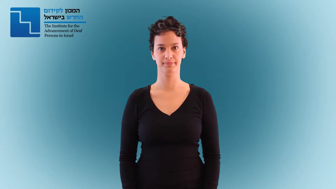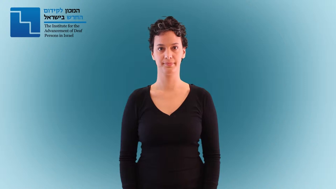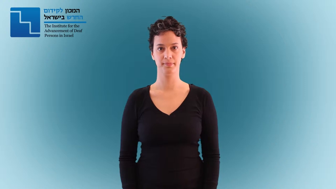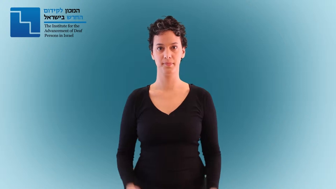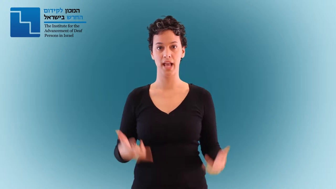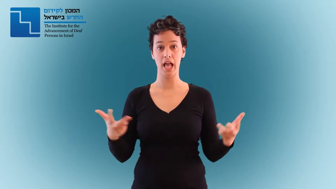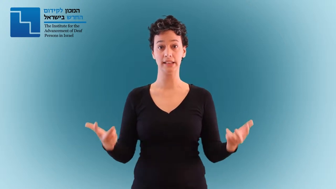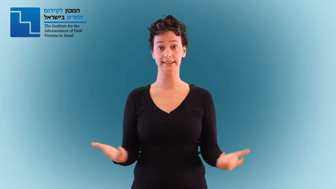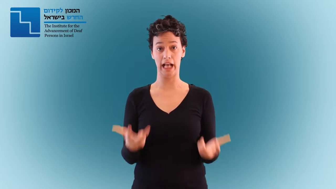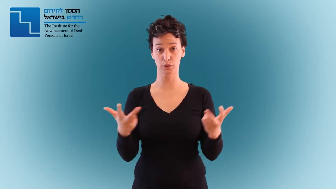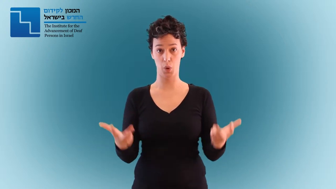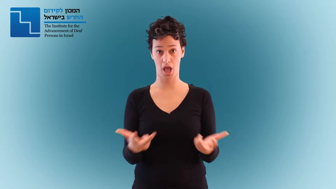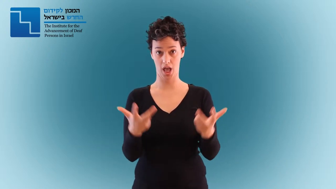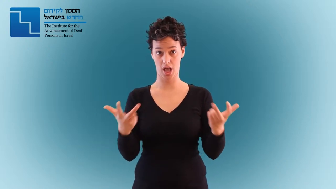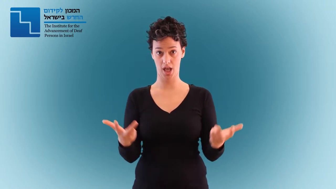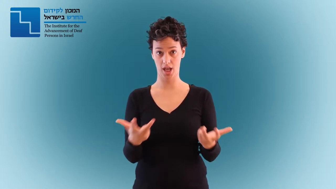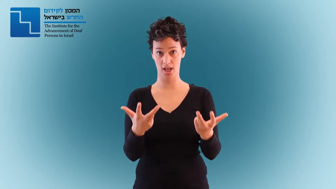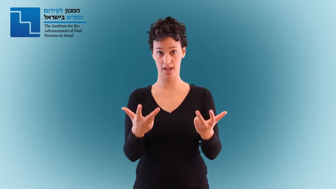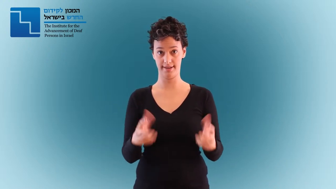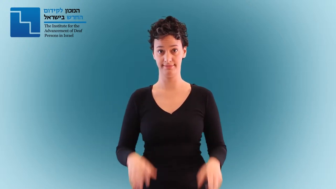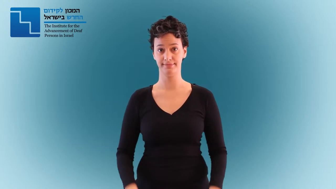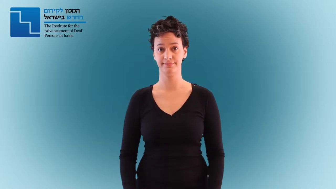צעצוע